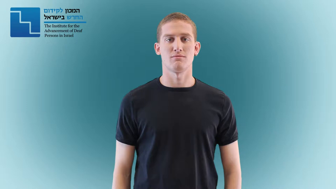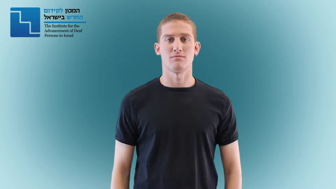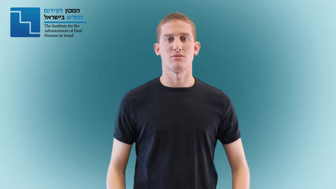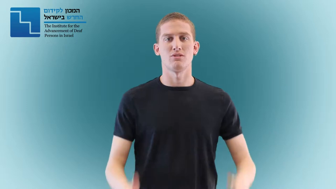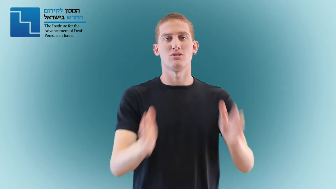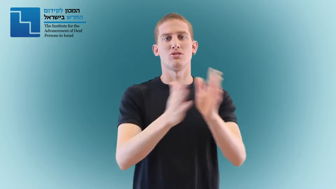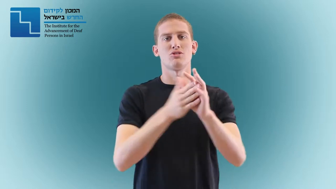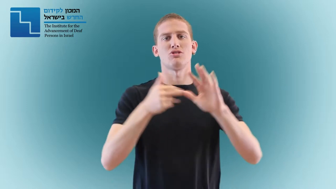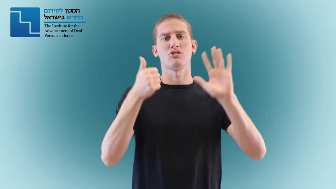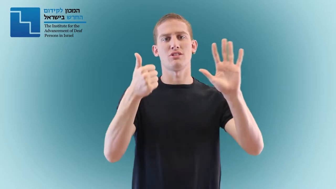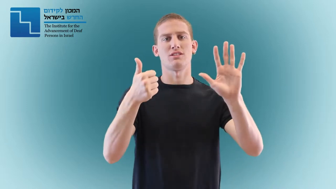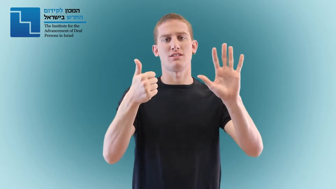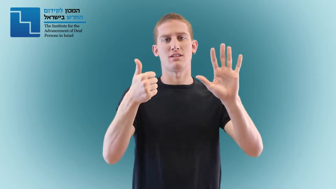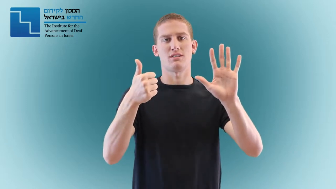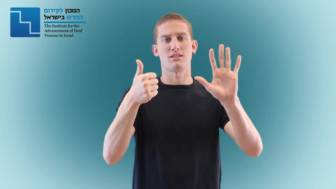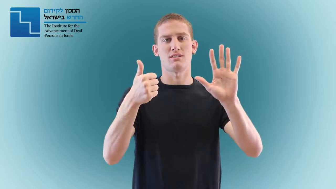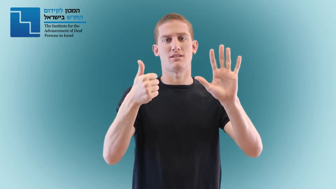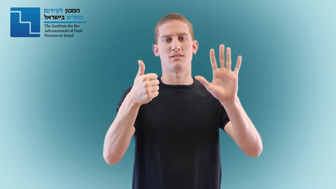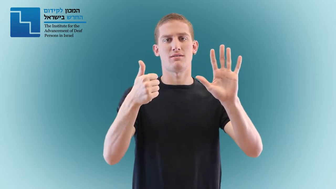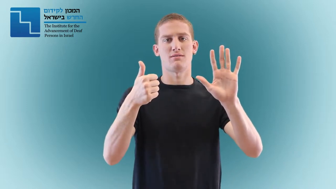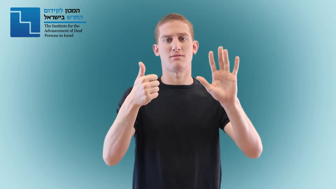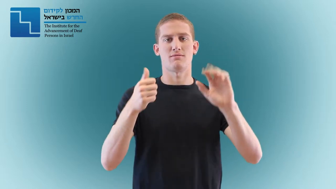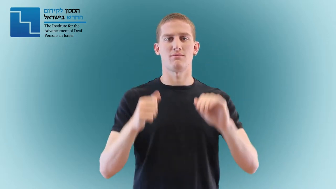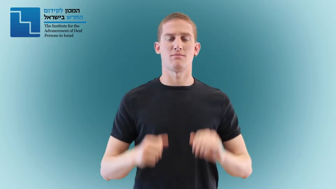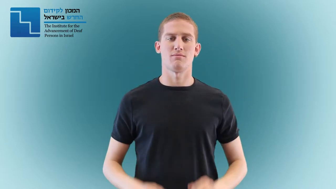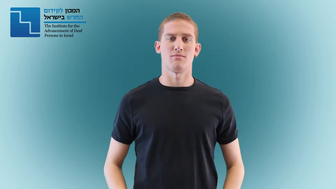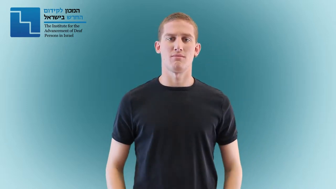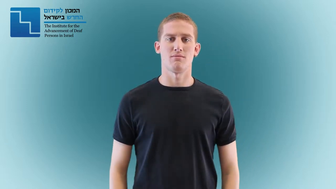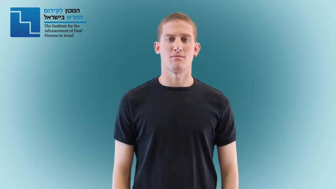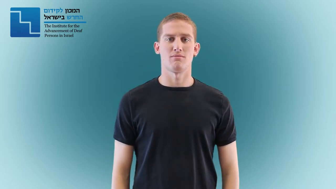שש-עשרה